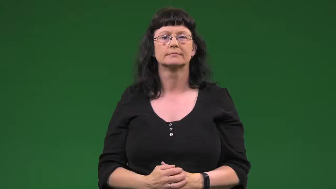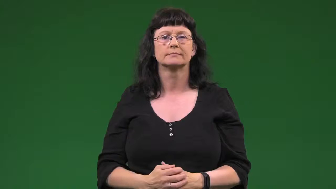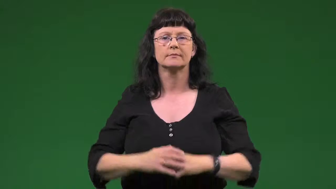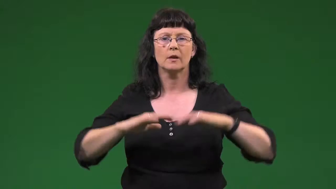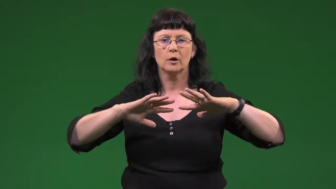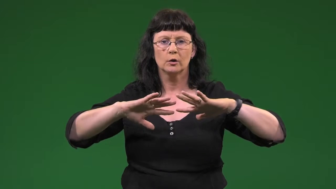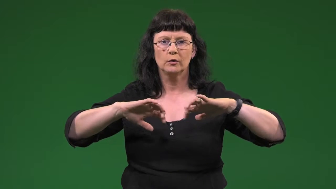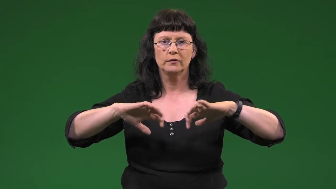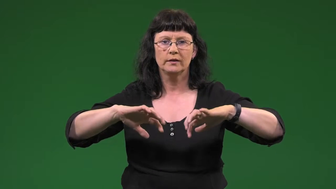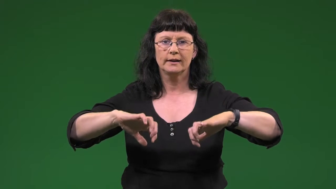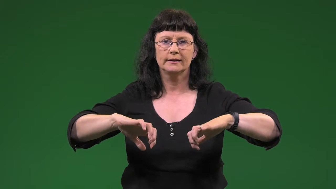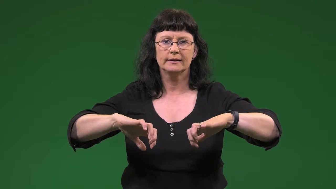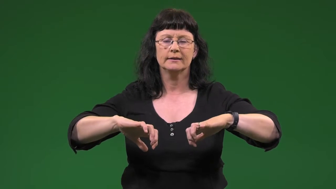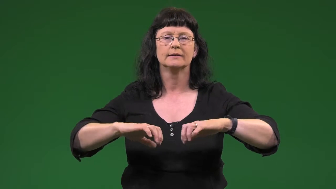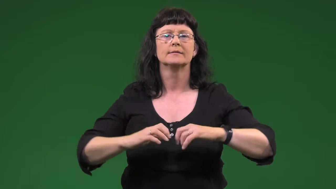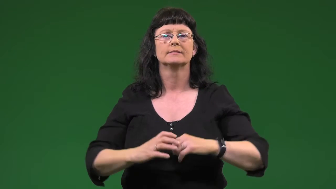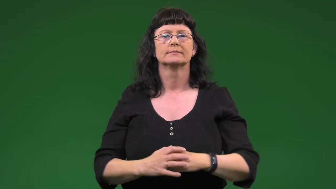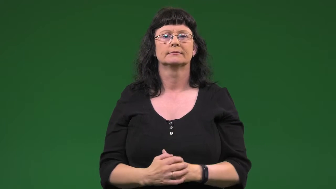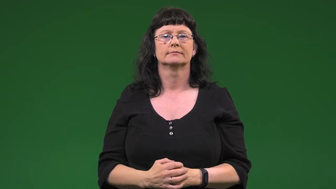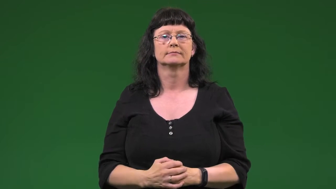Krufning